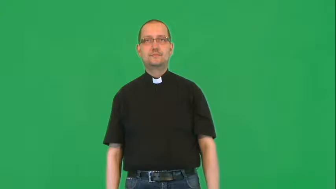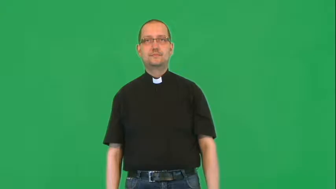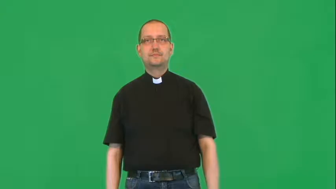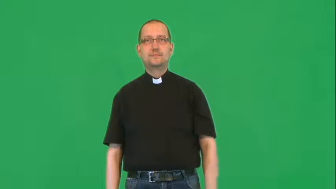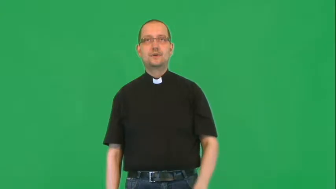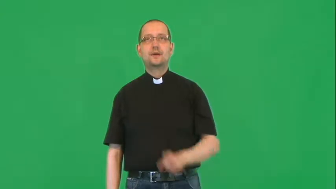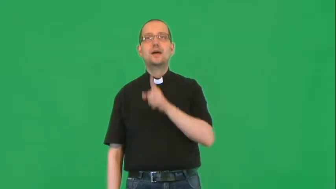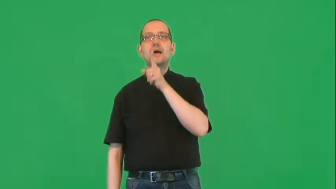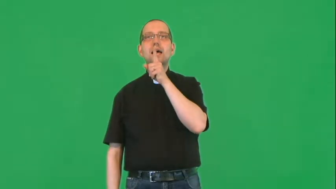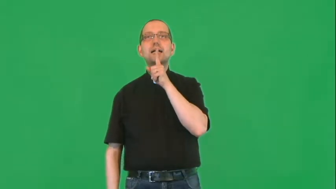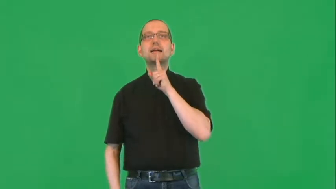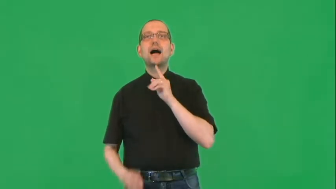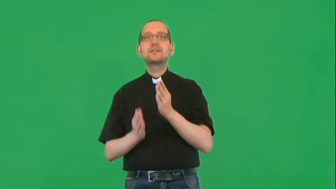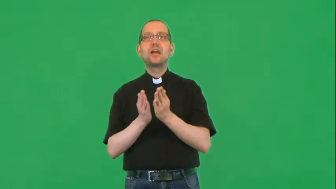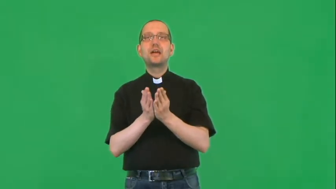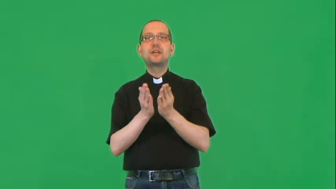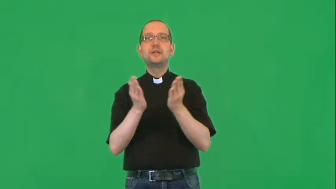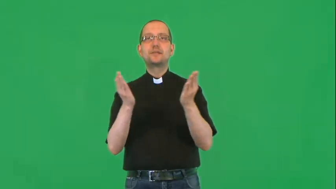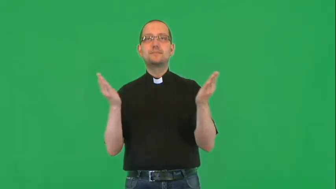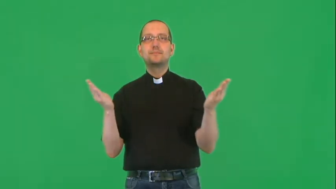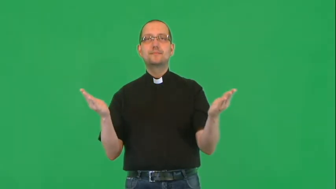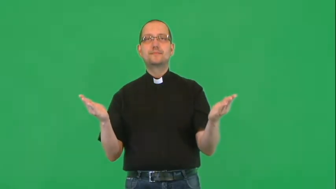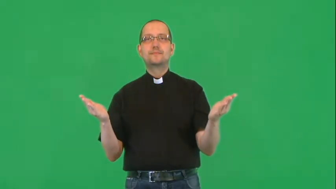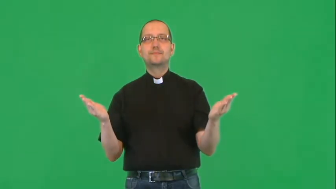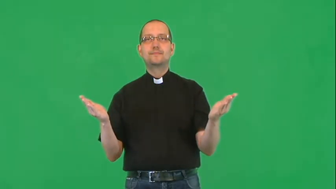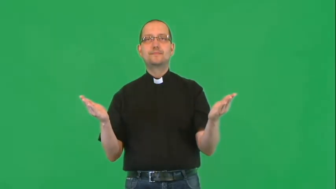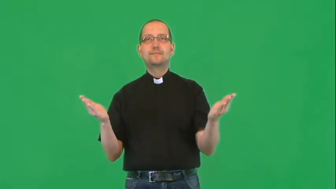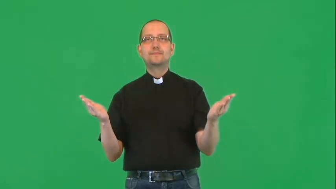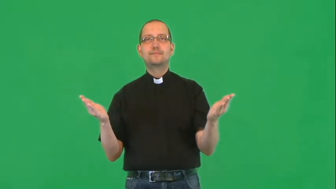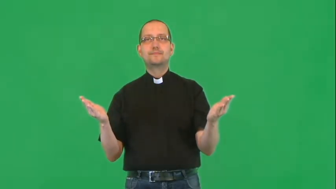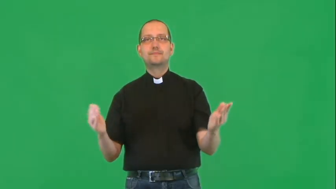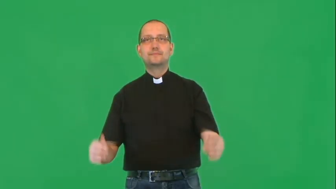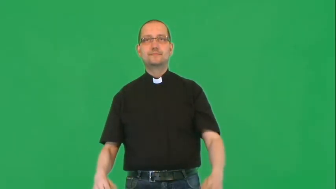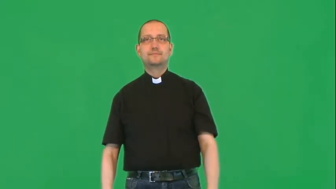katechizm